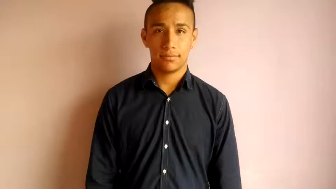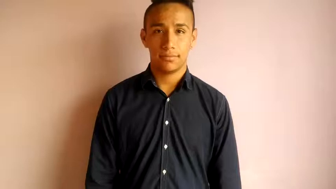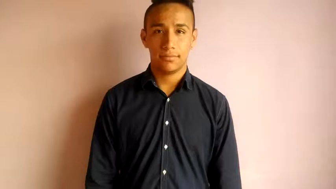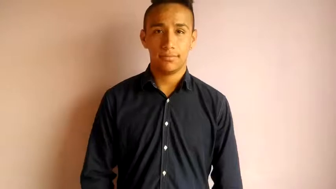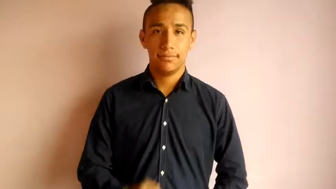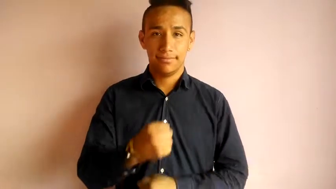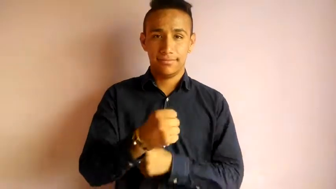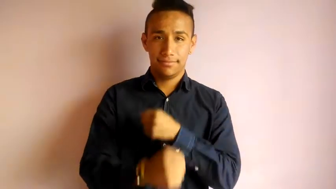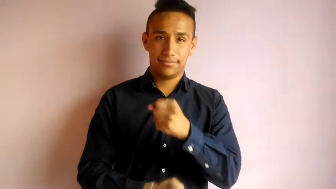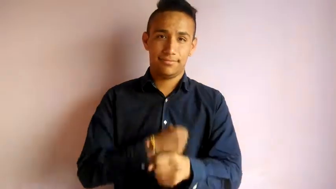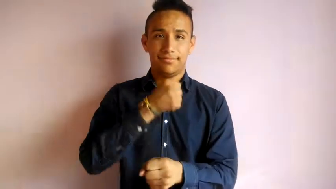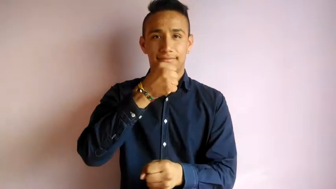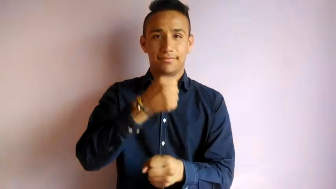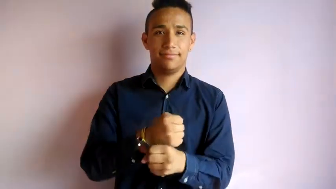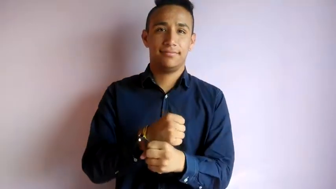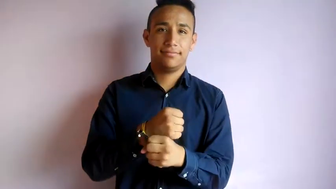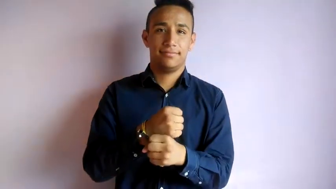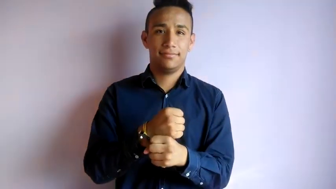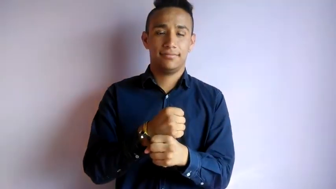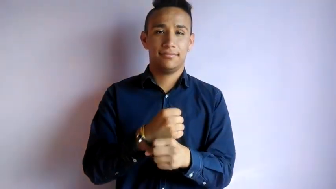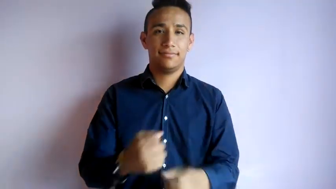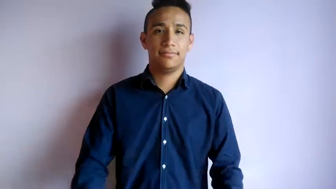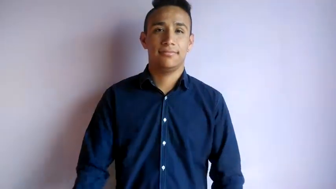año